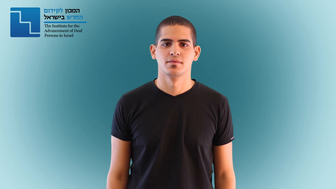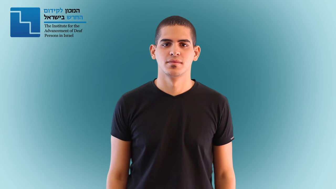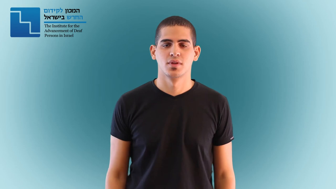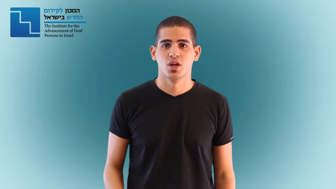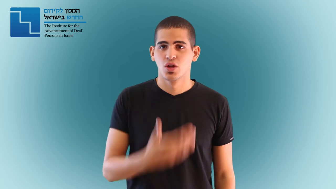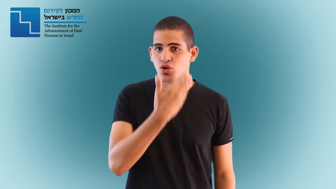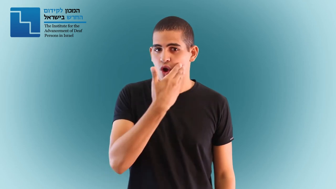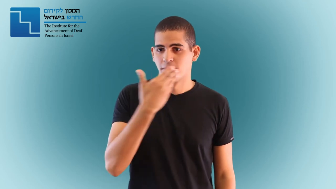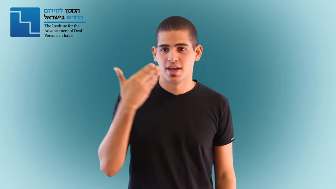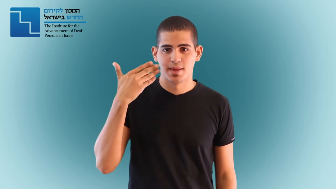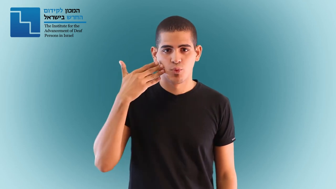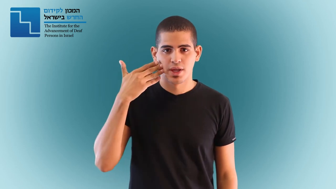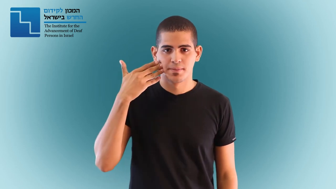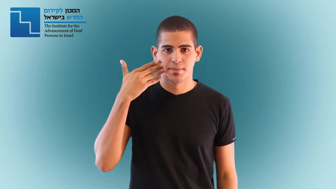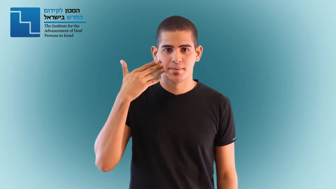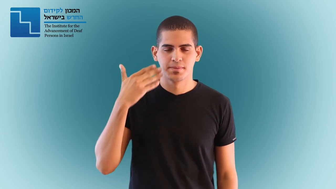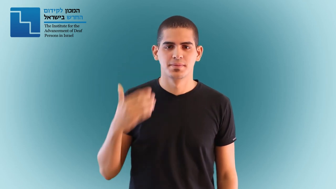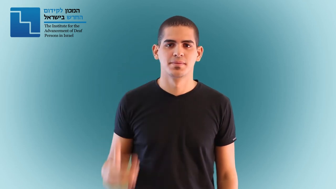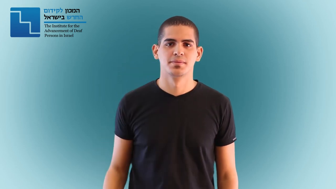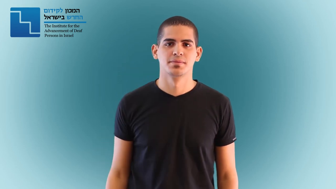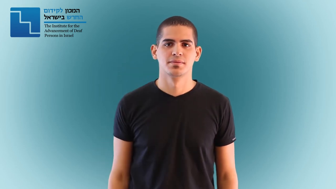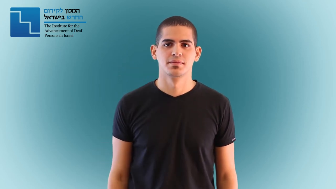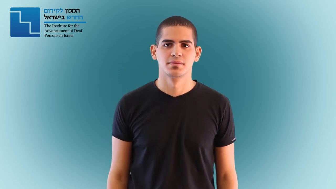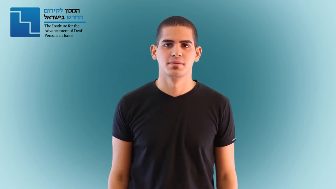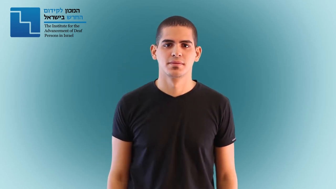יום הכיפורים